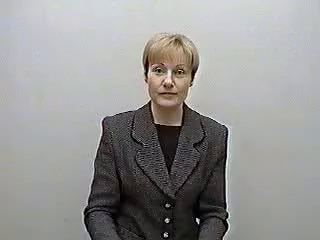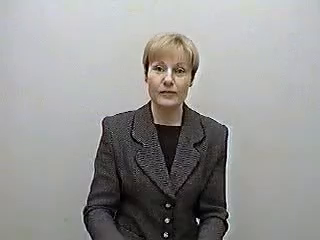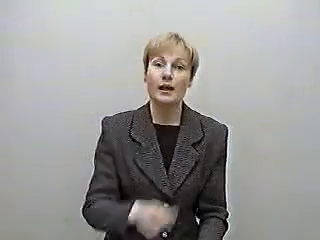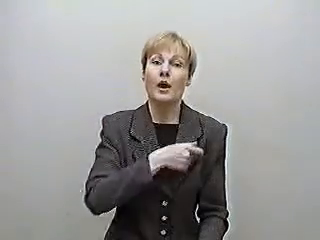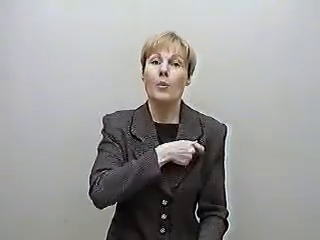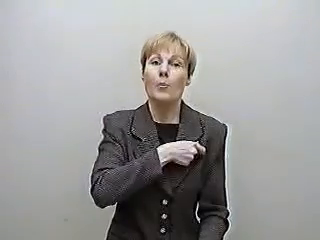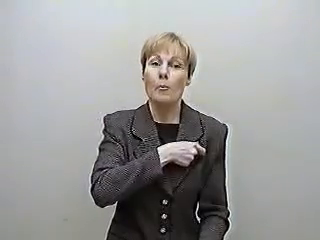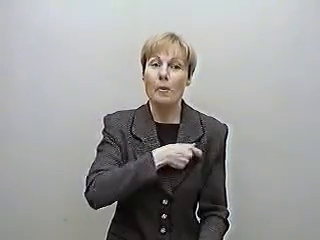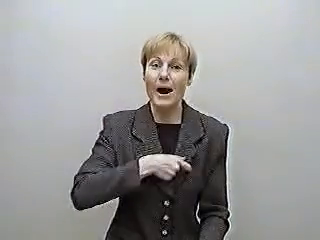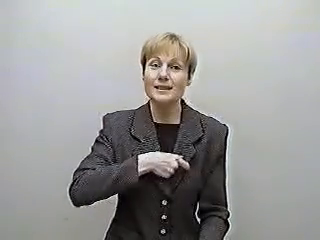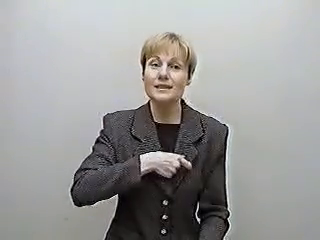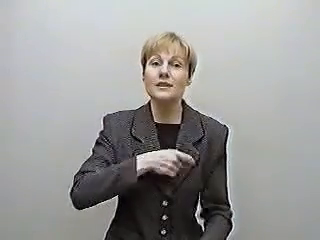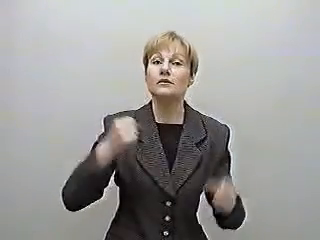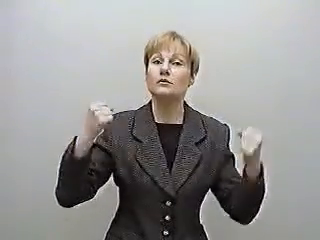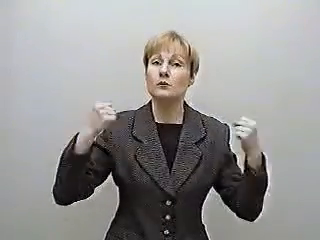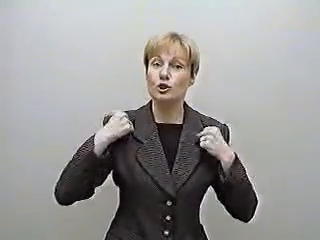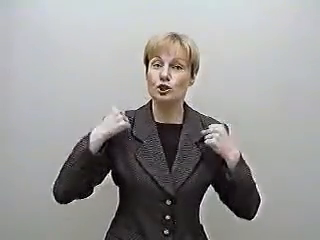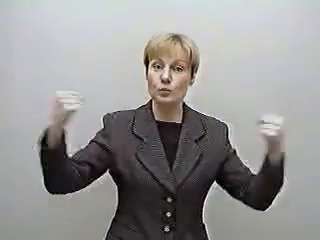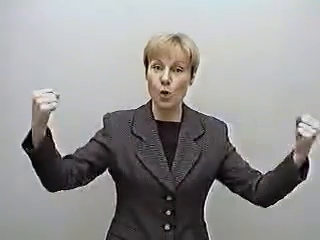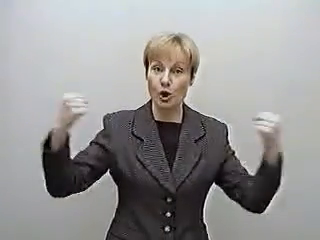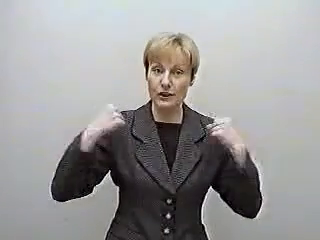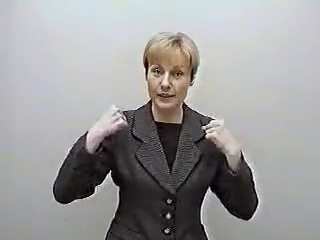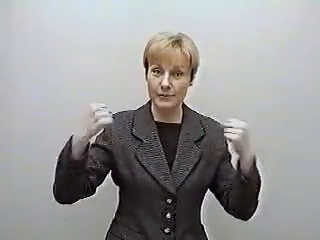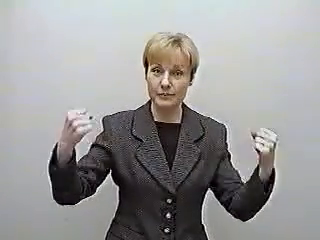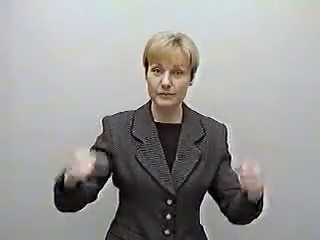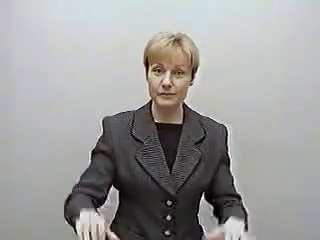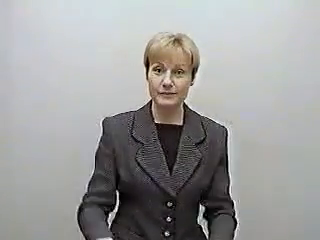мастер спорта